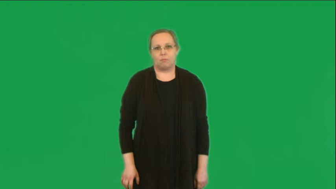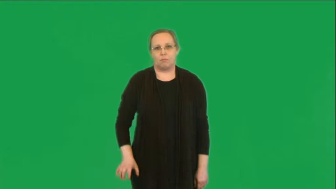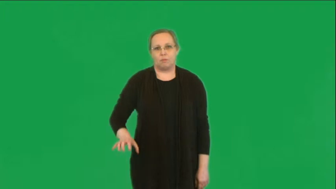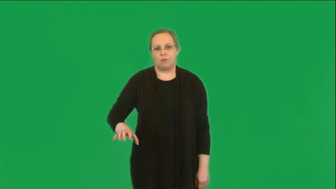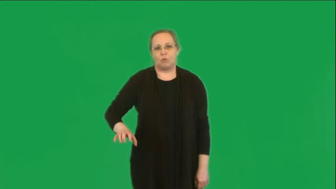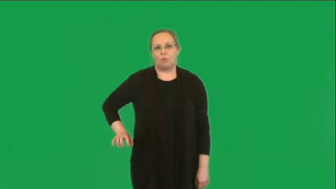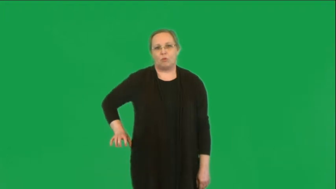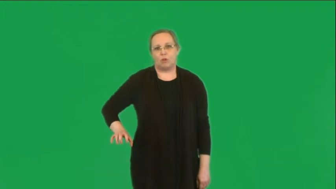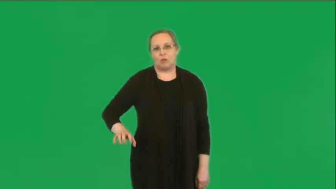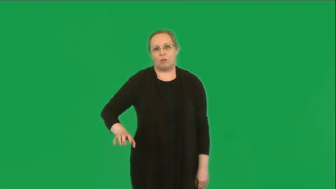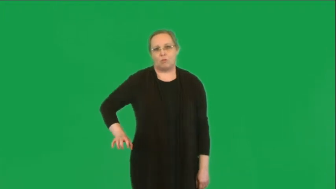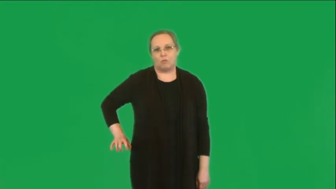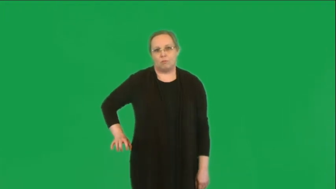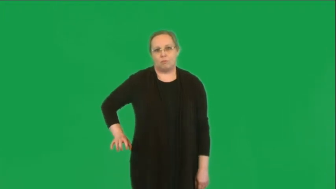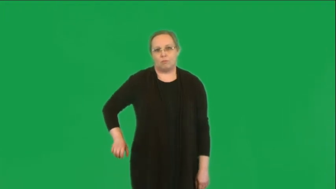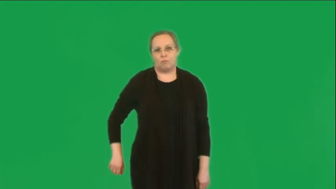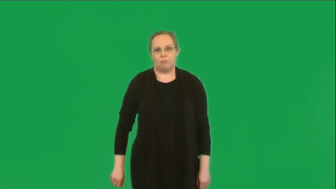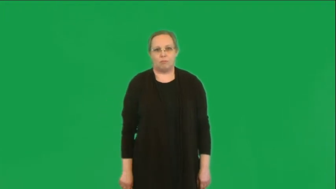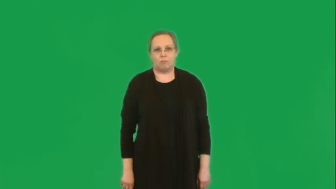złodziejstwo